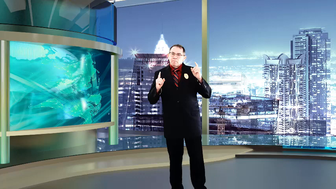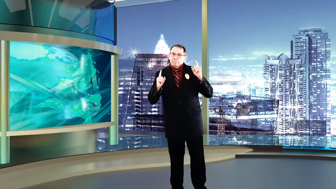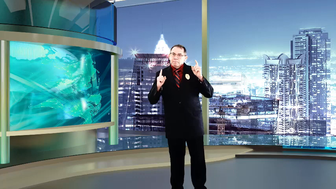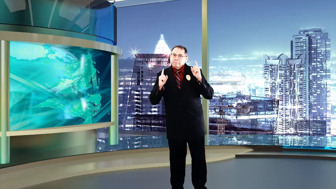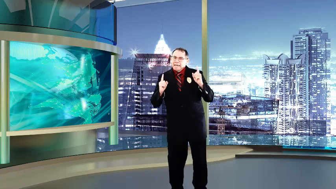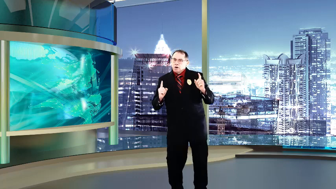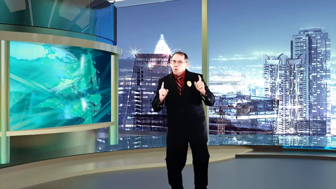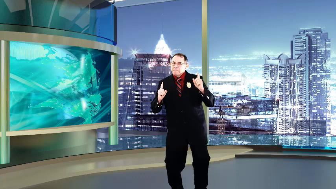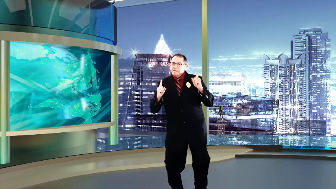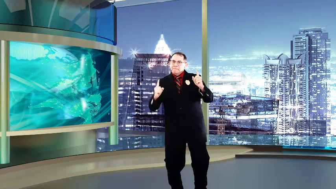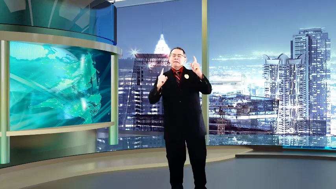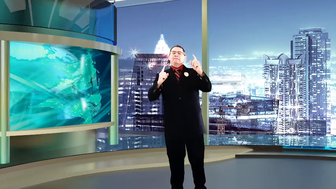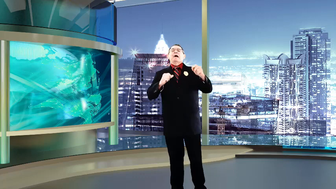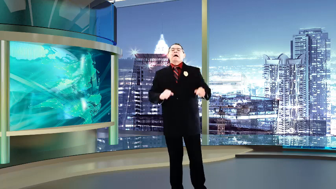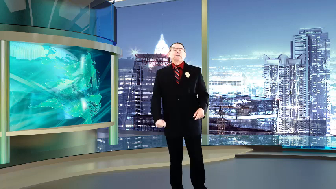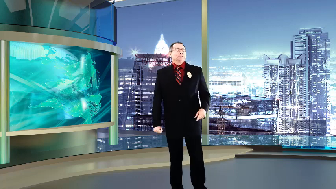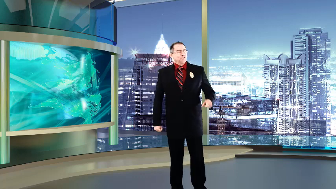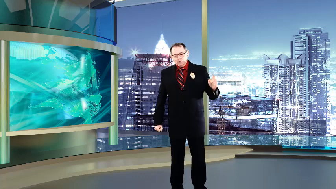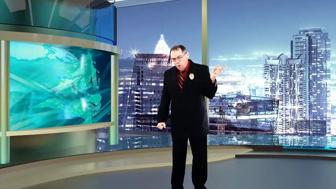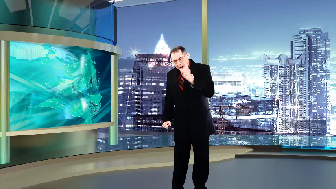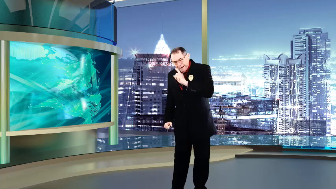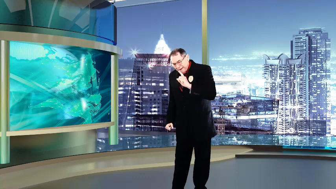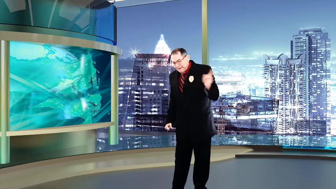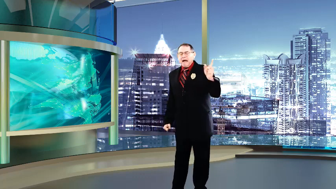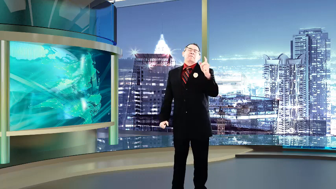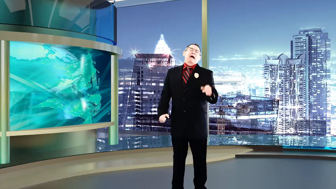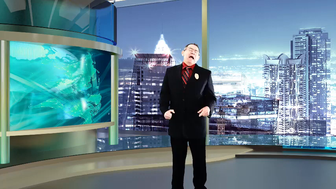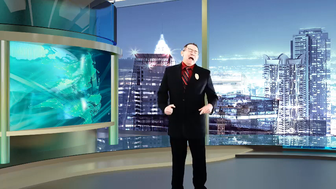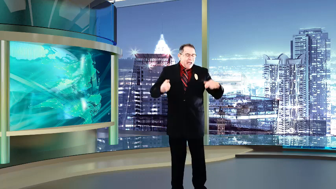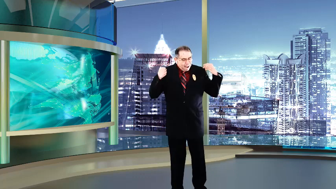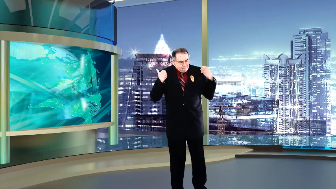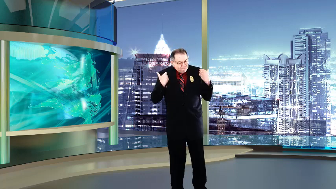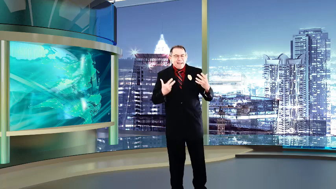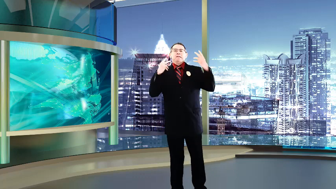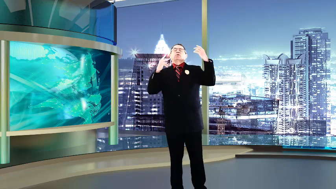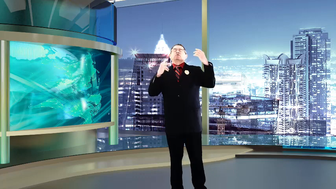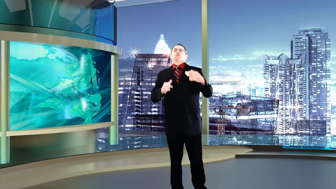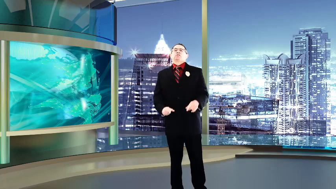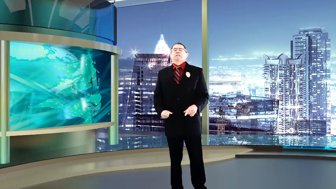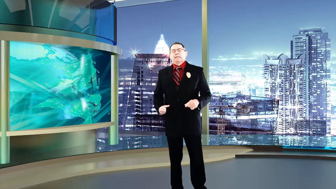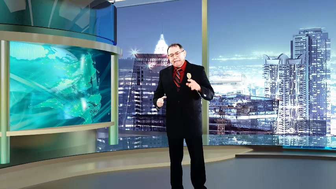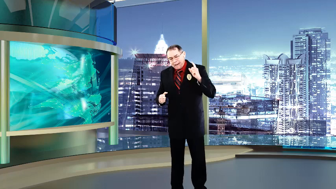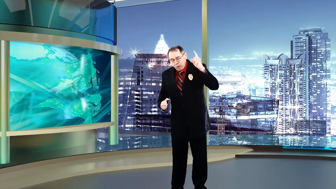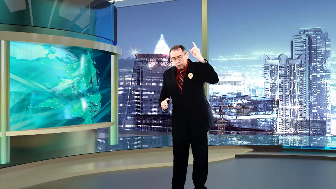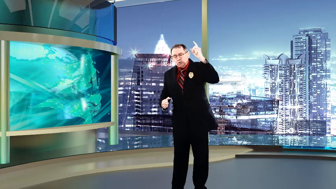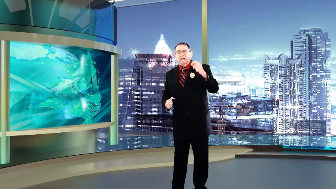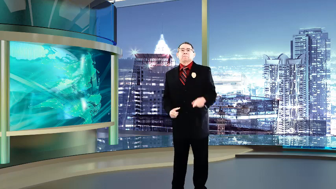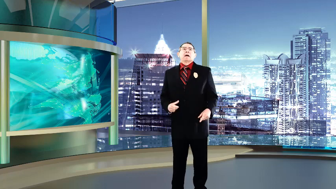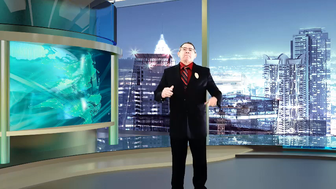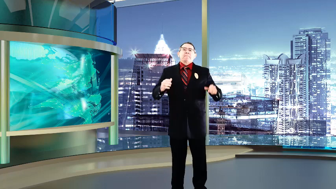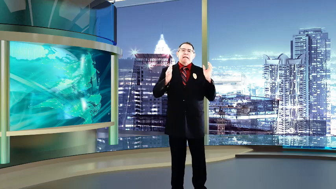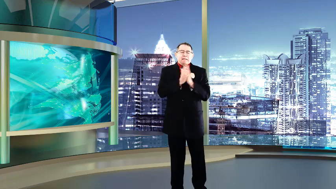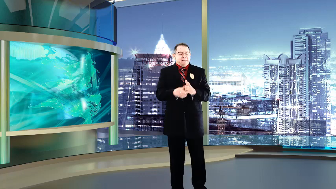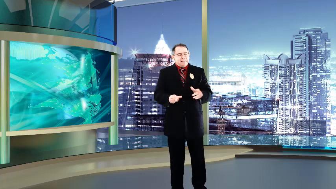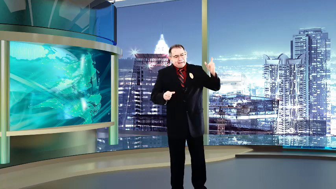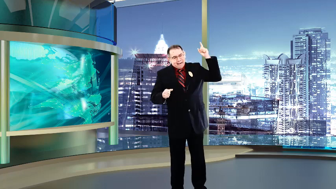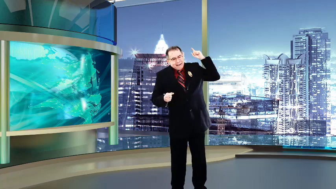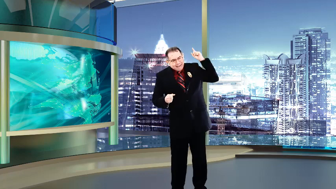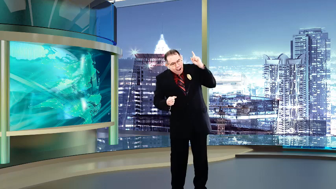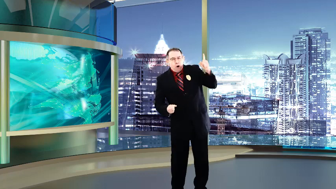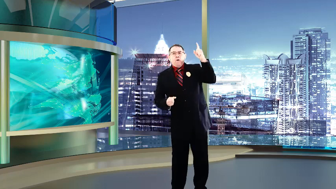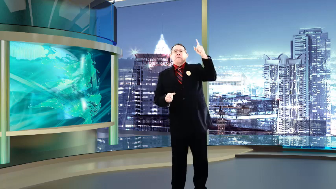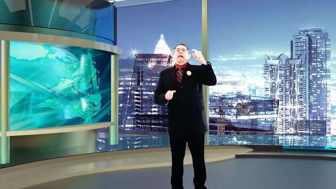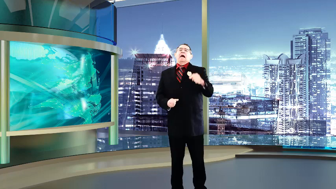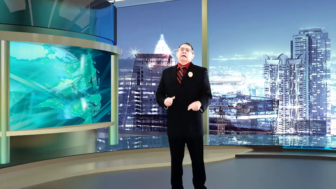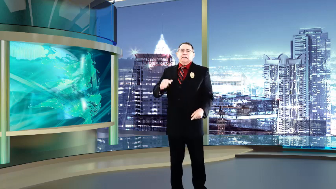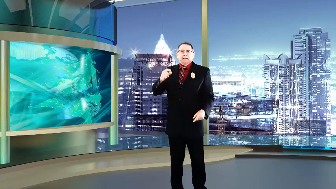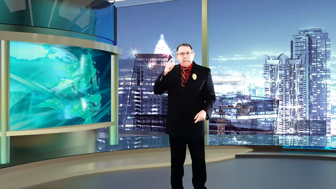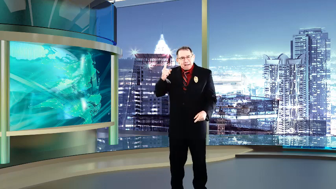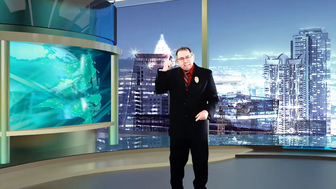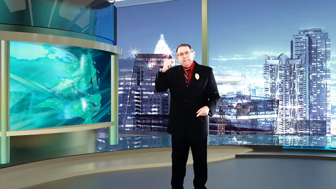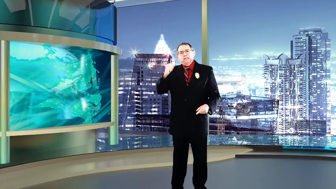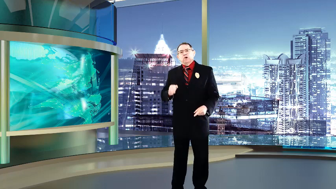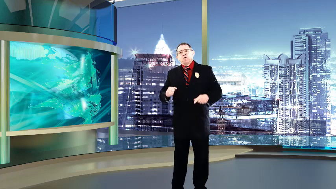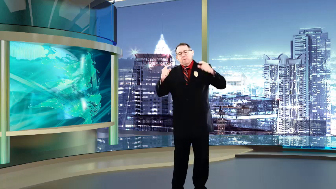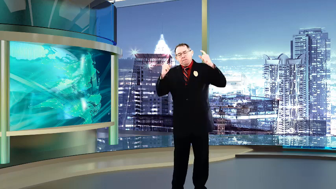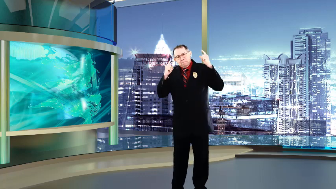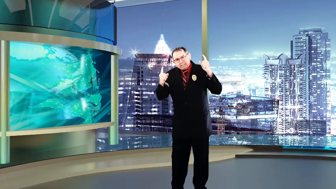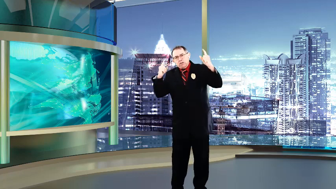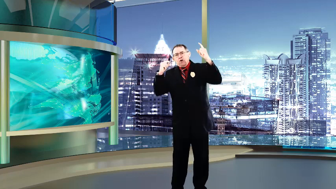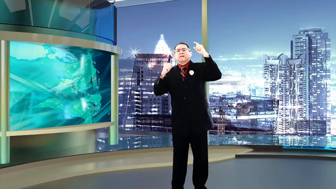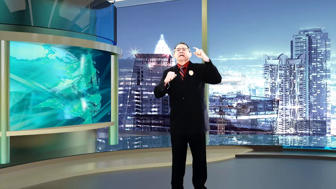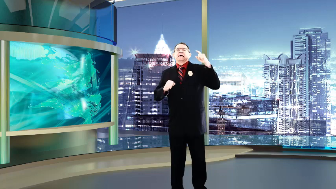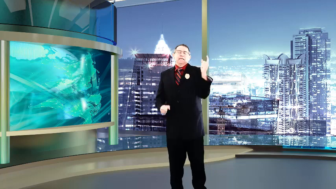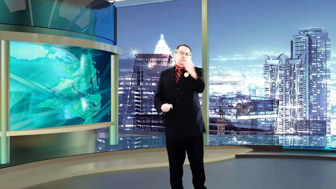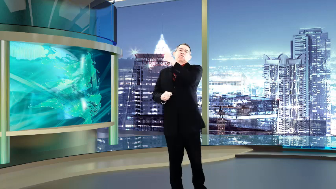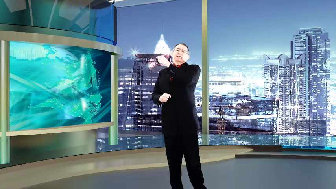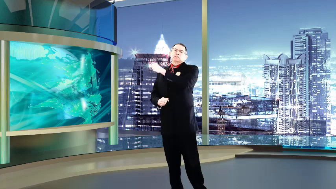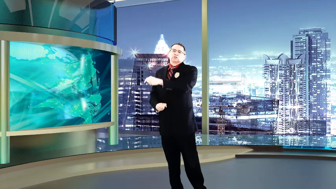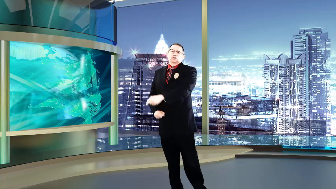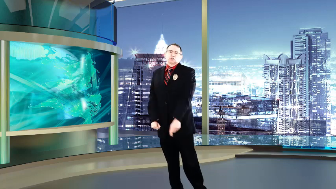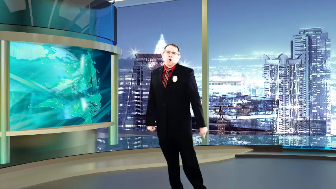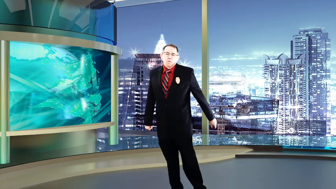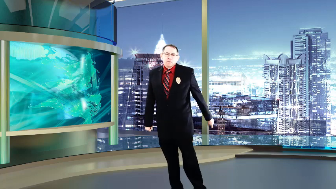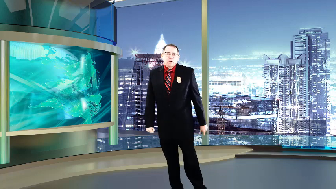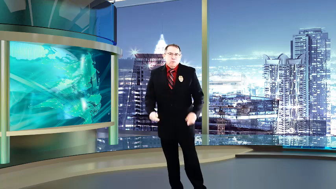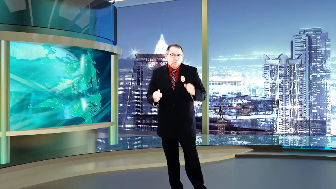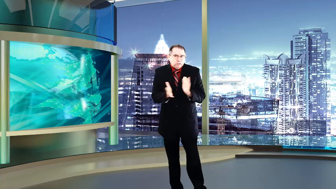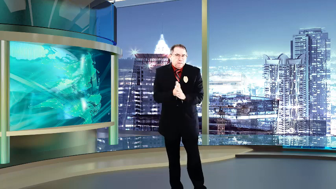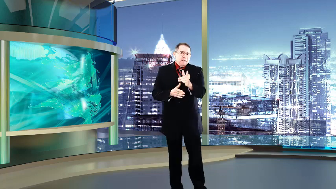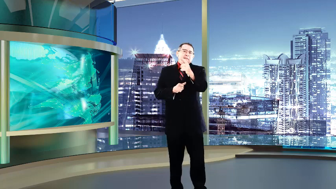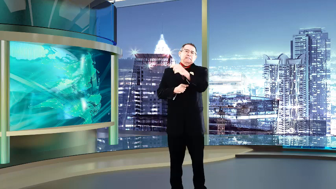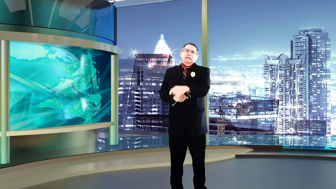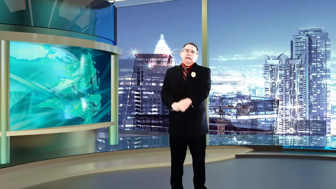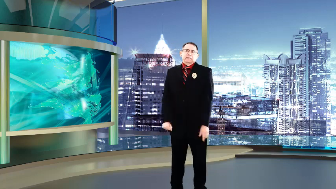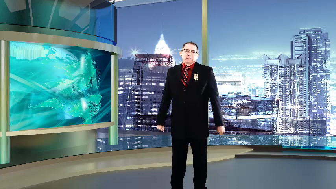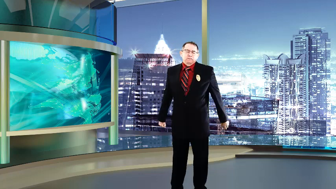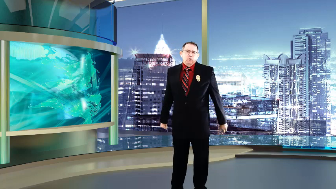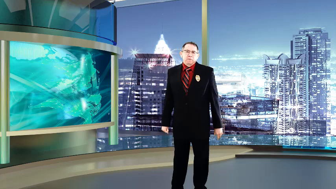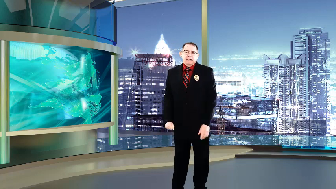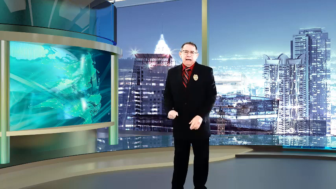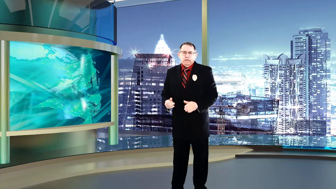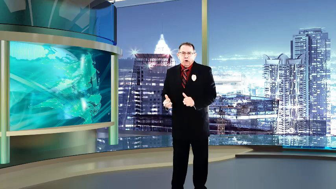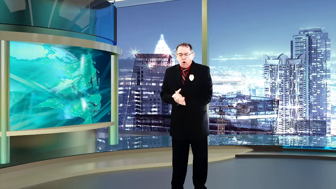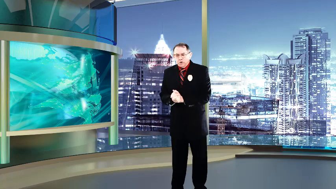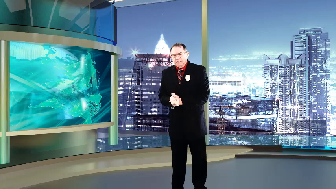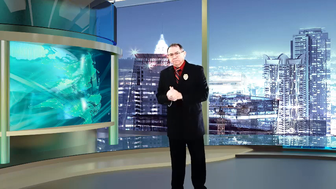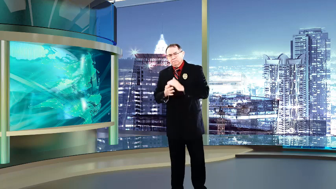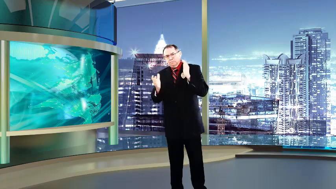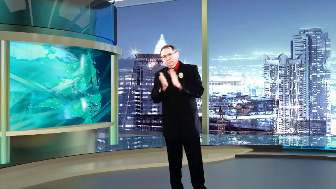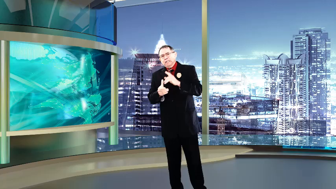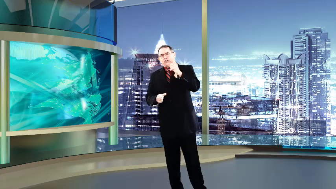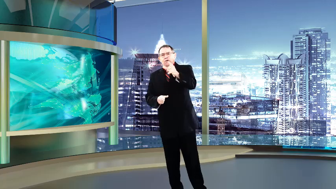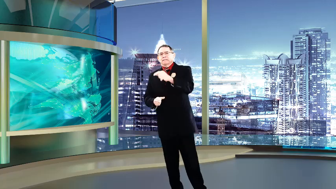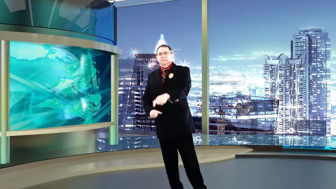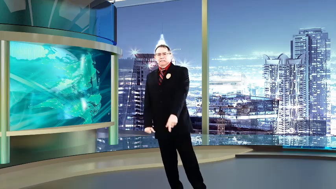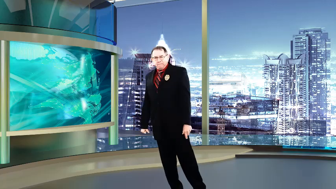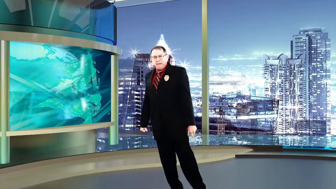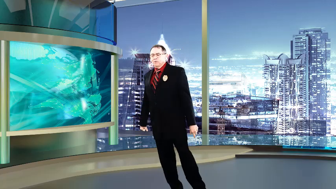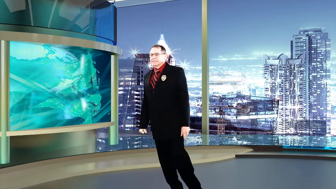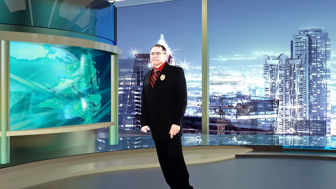PERO MI VIDA NO VALE NADA A MENOS QUE LA USE EN LA OBRA DE CRISTO